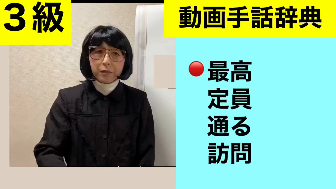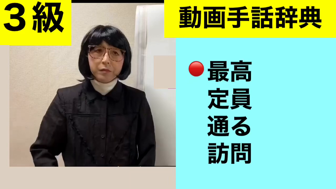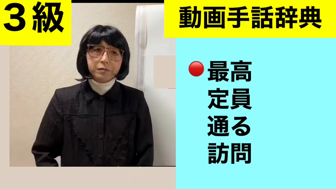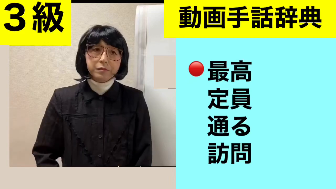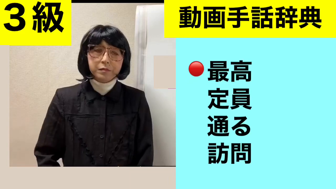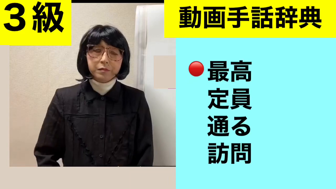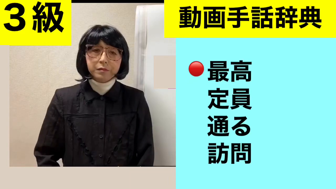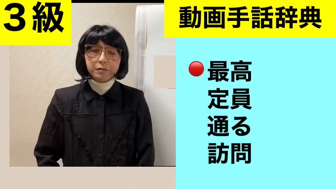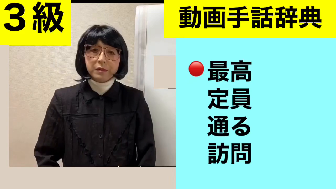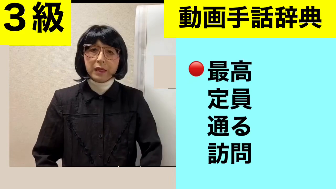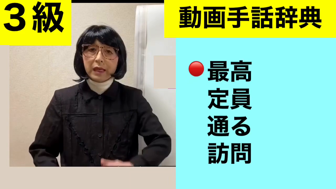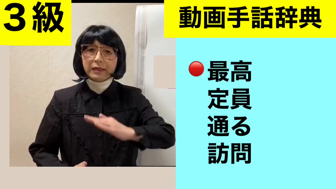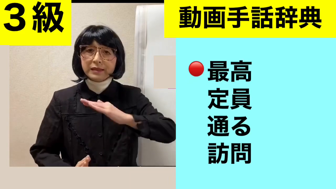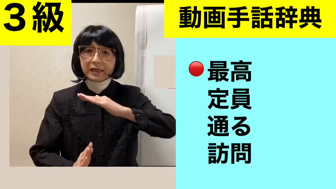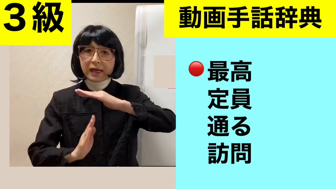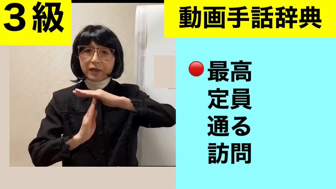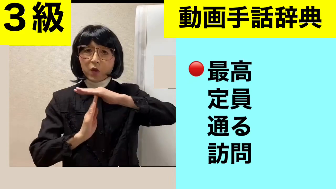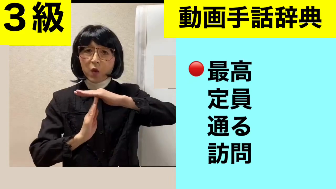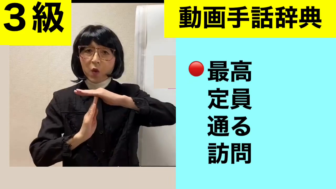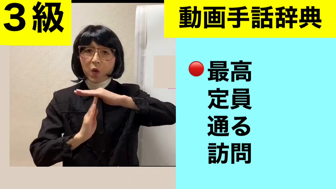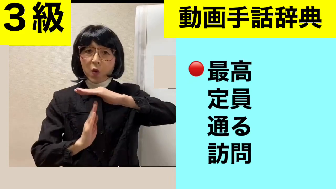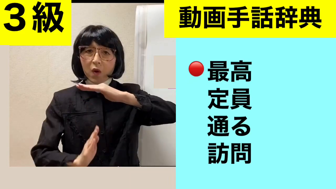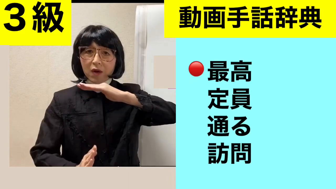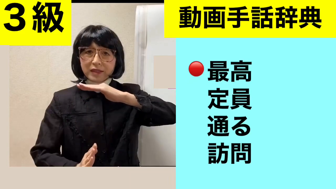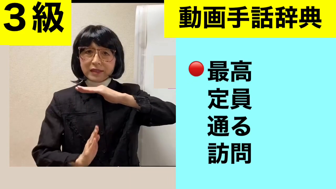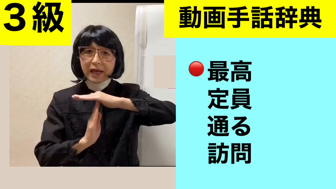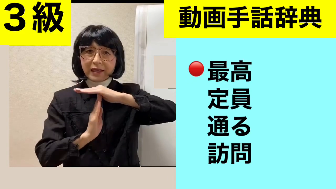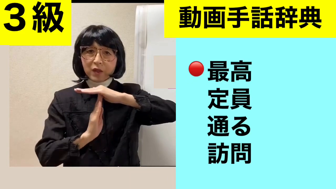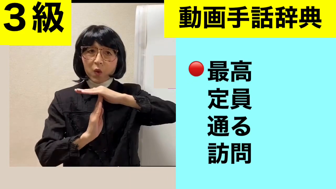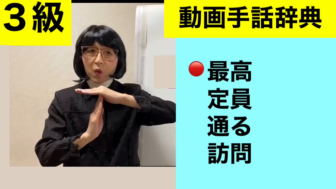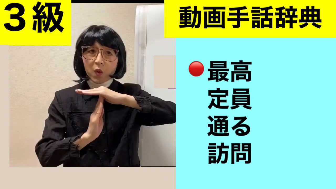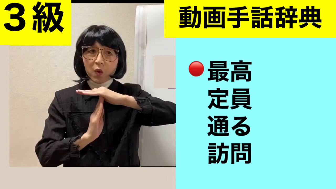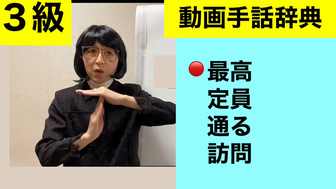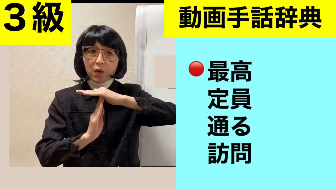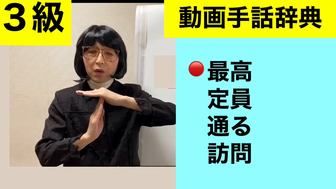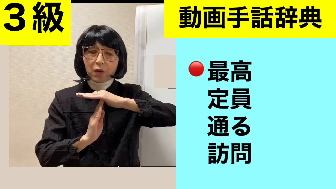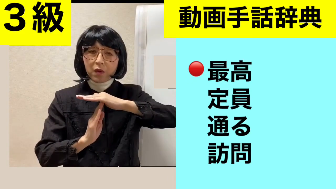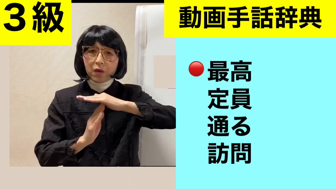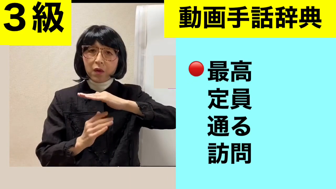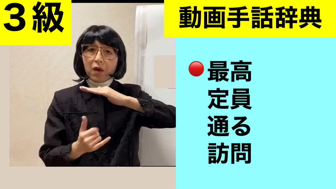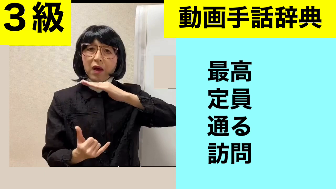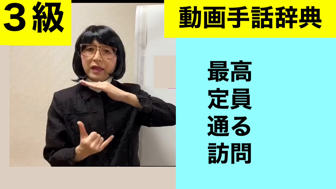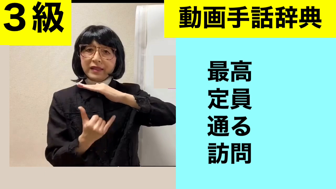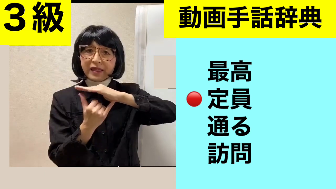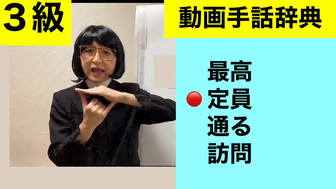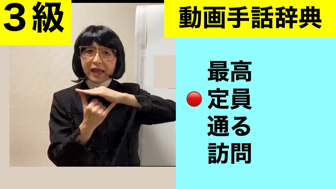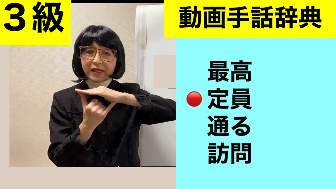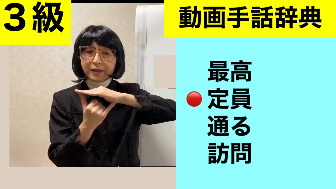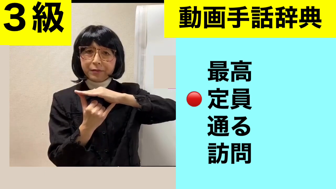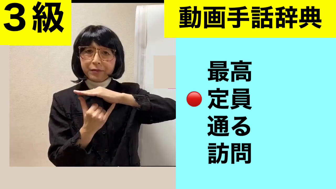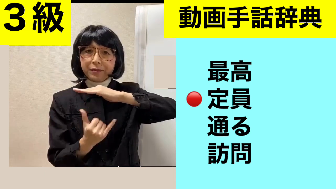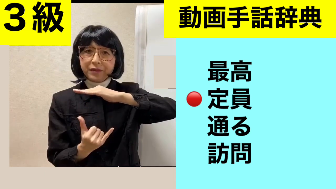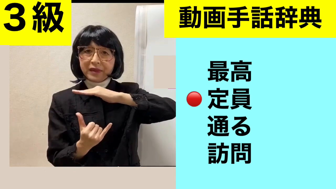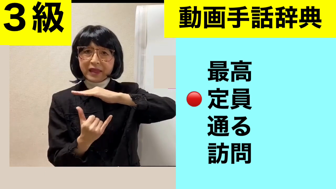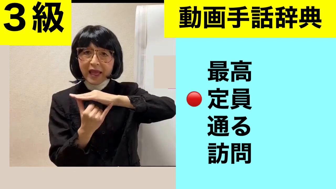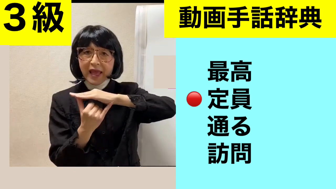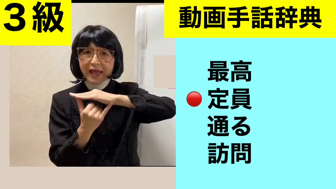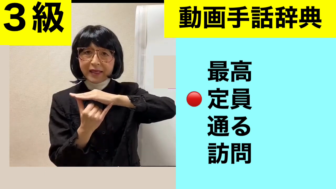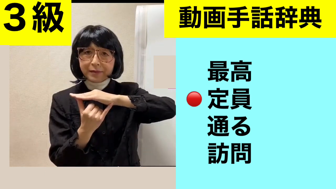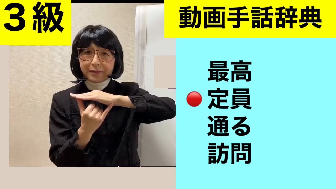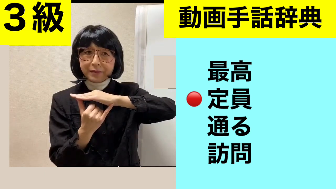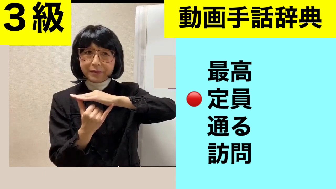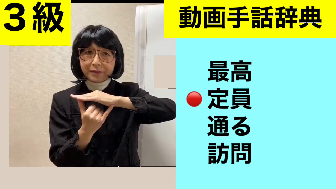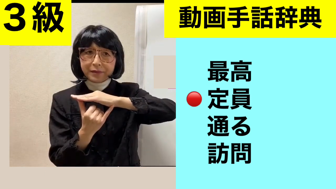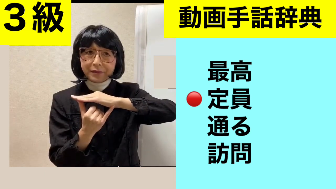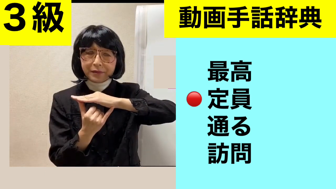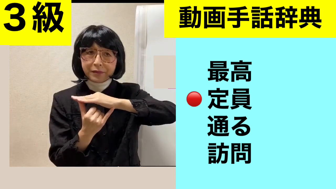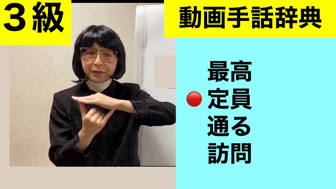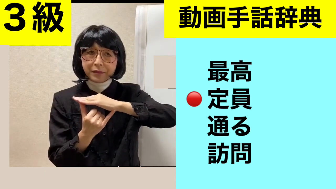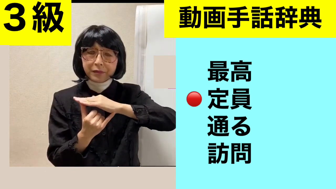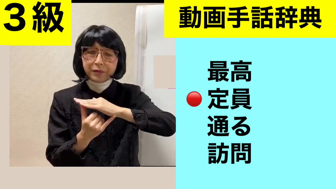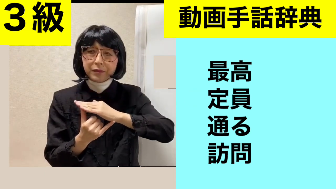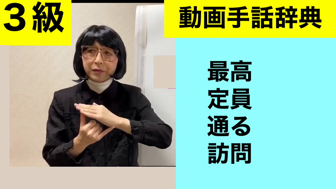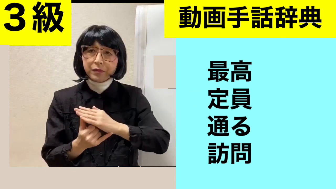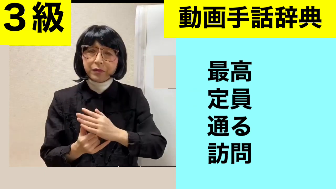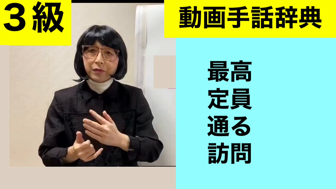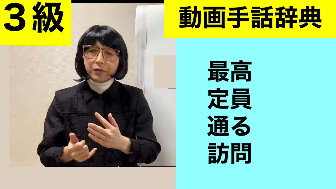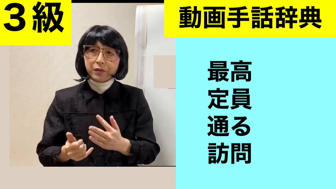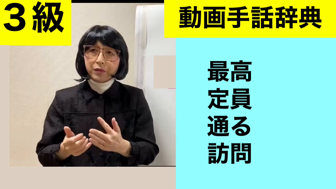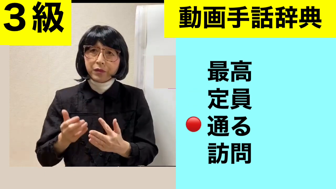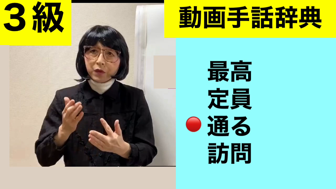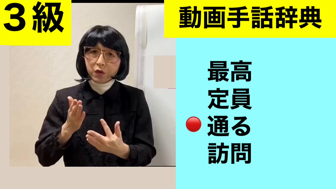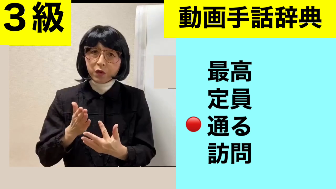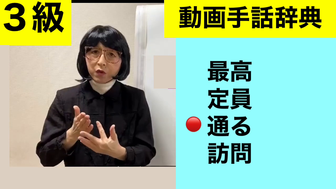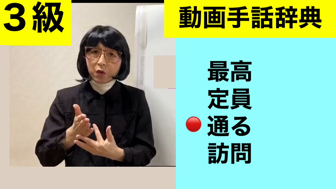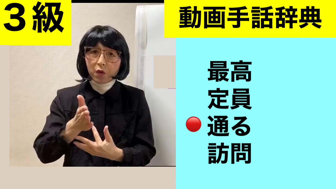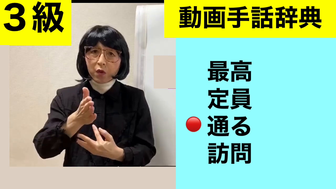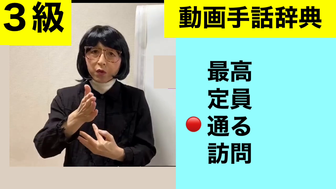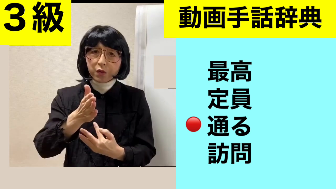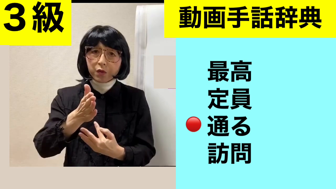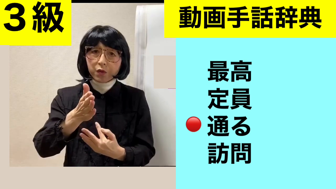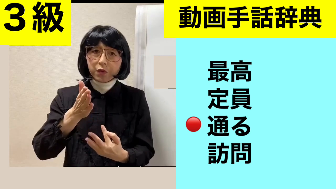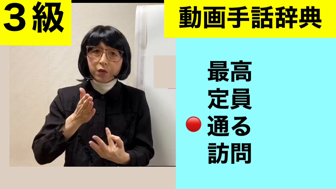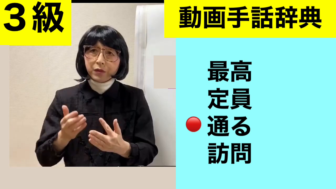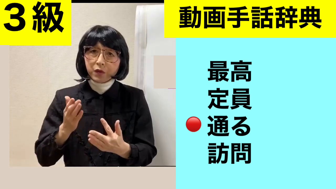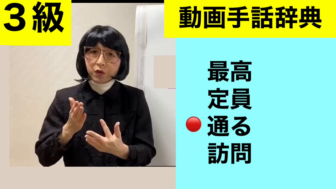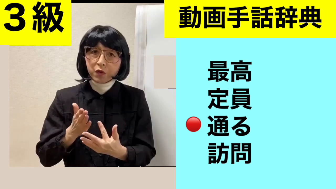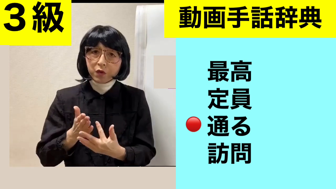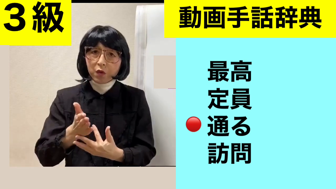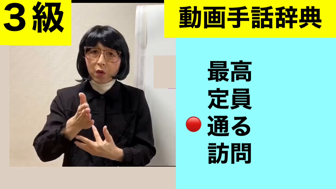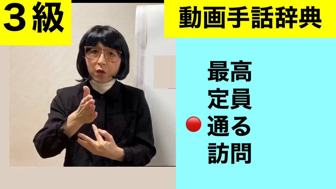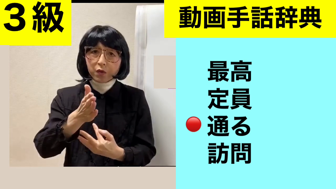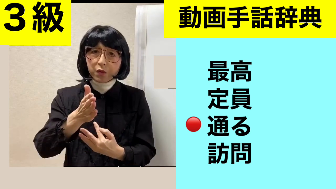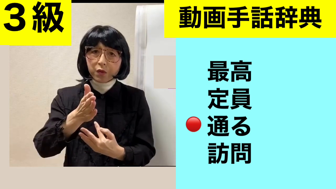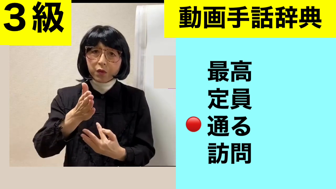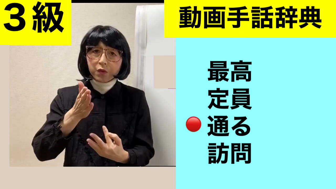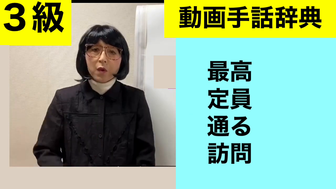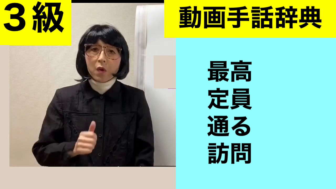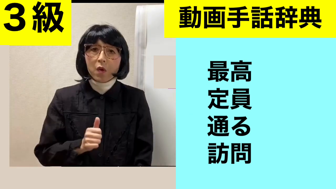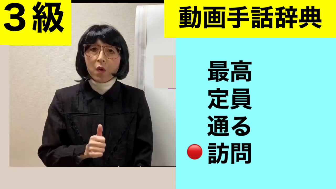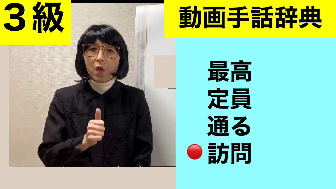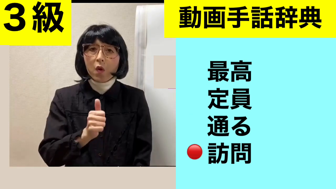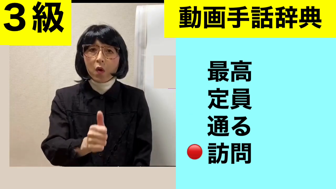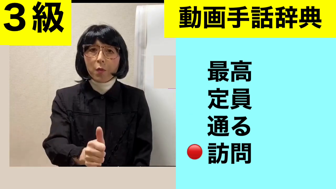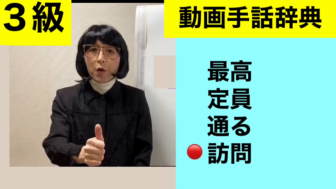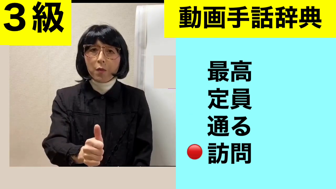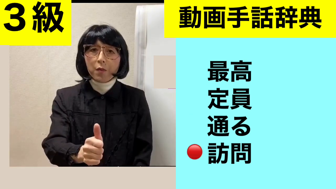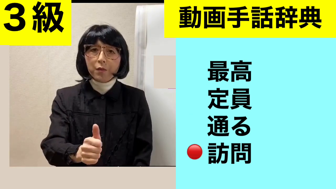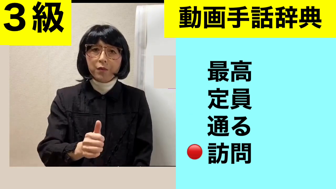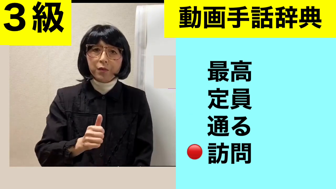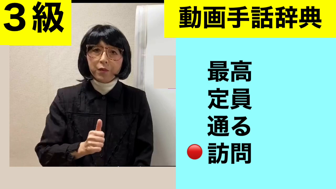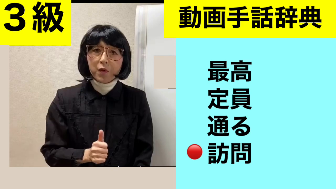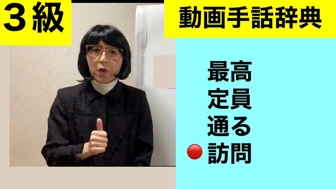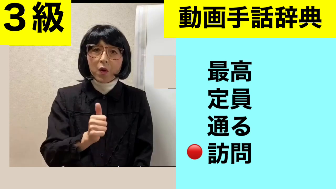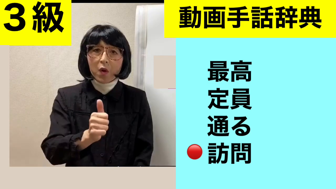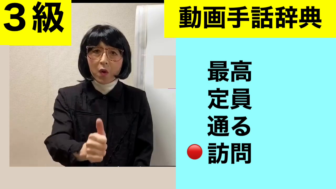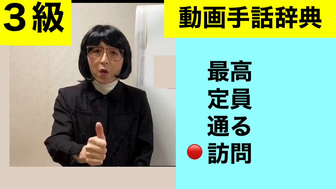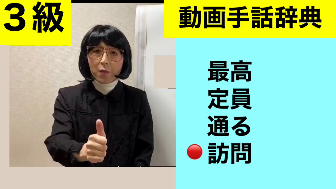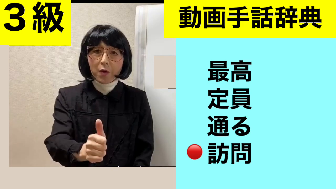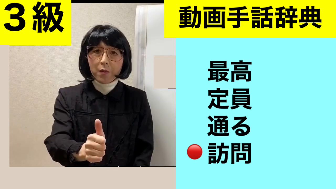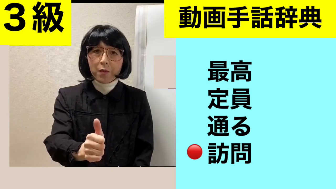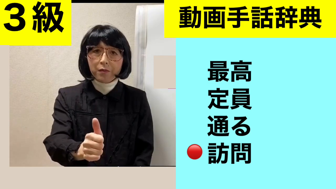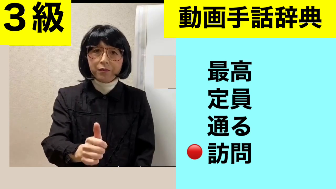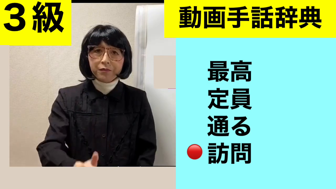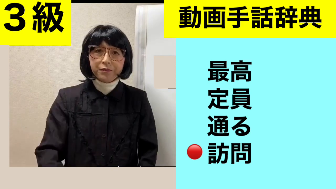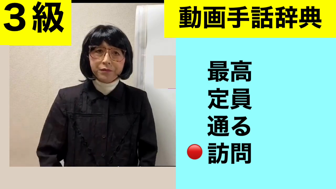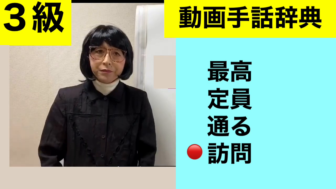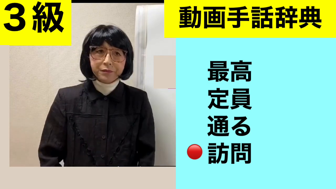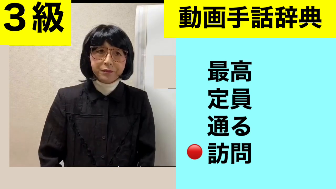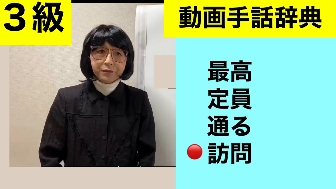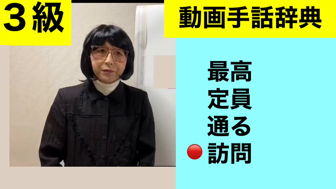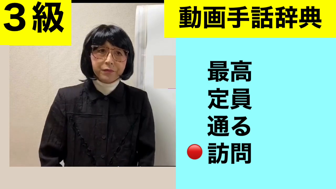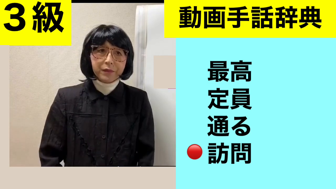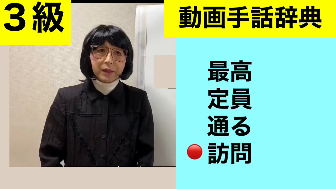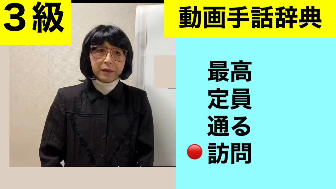最高/定員/通る/訪問